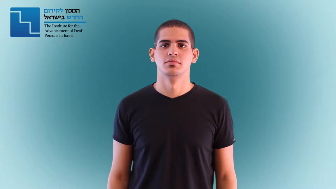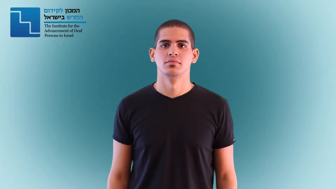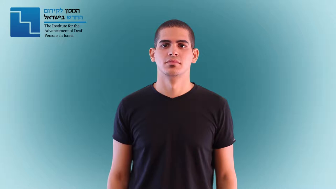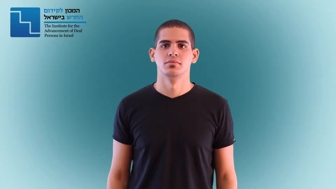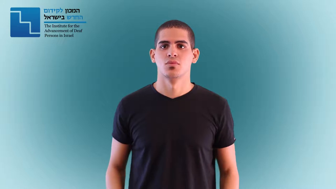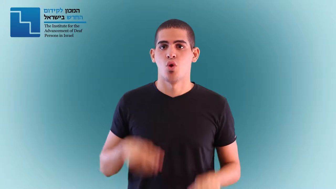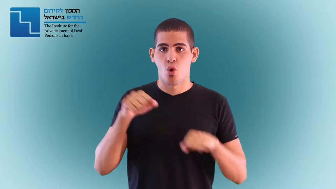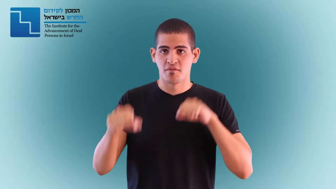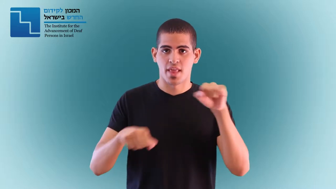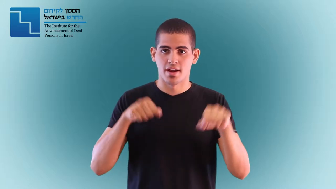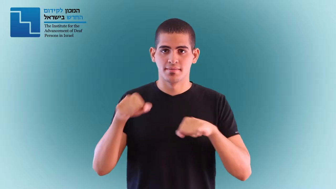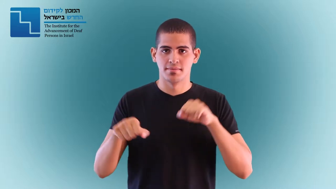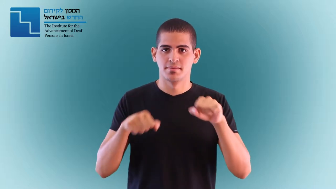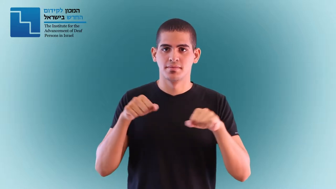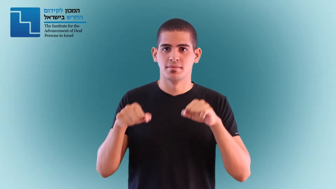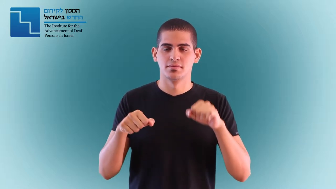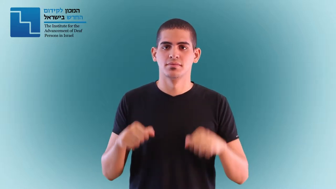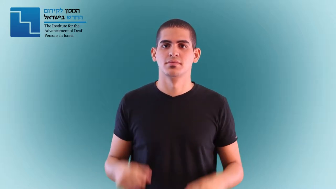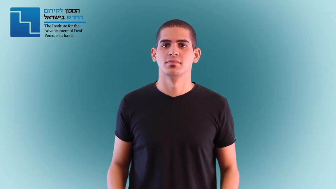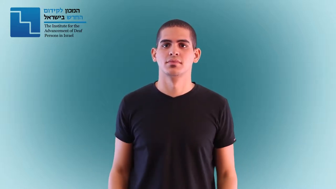אופניים